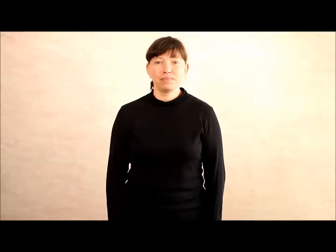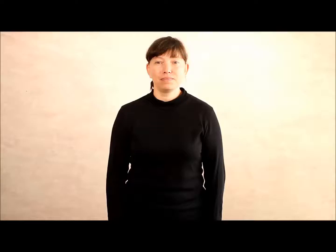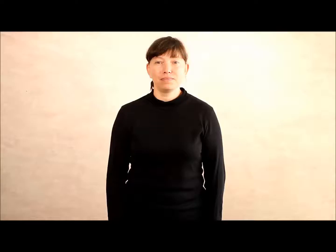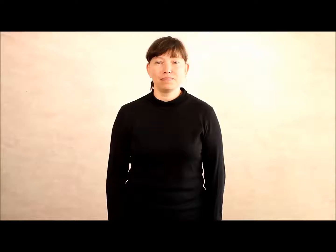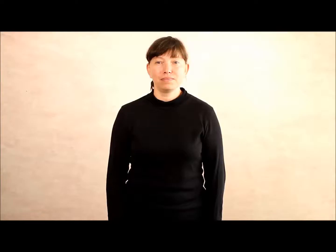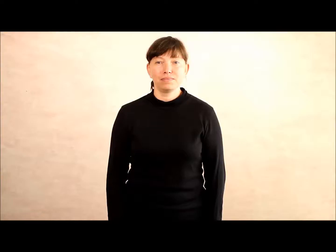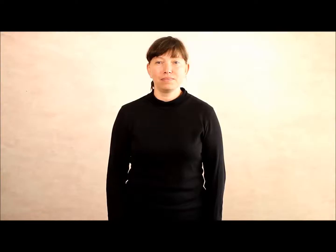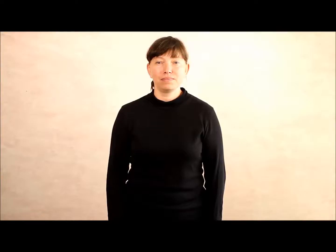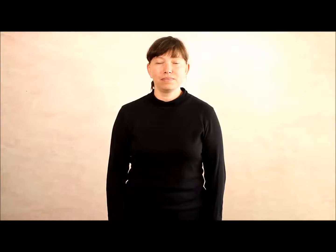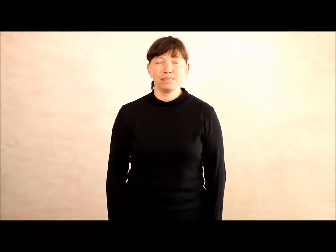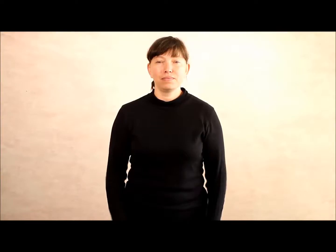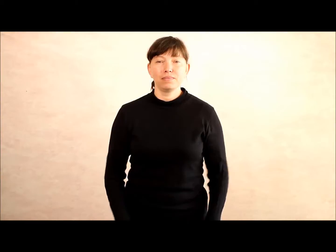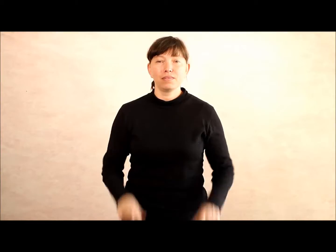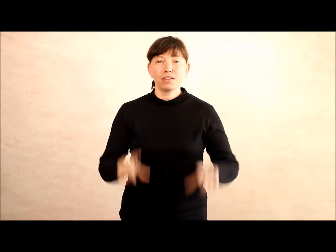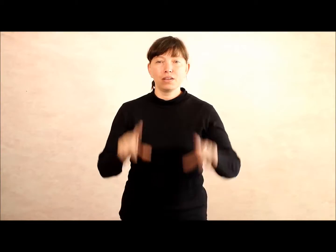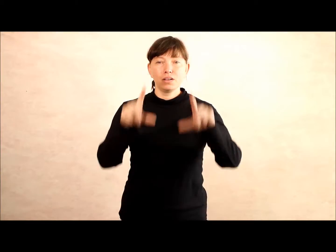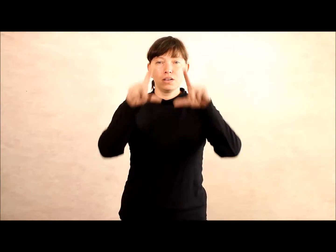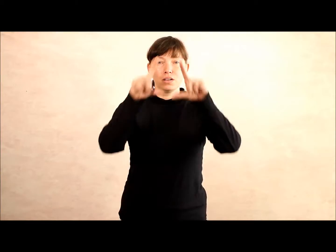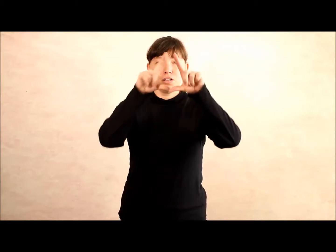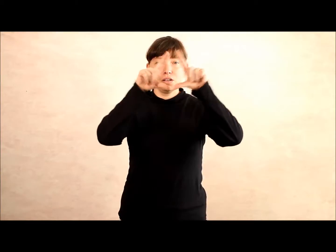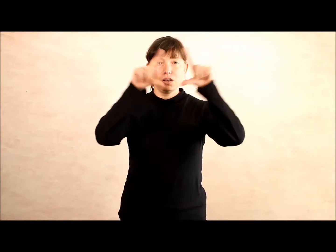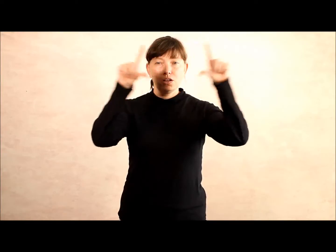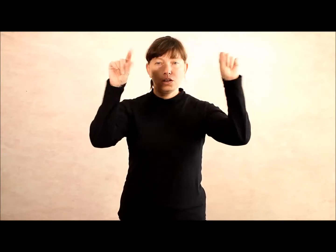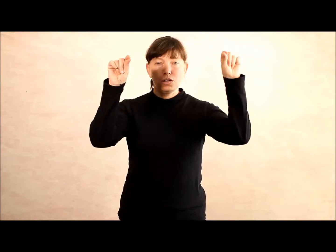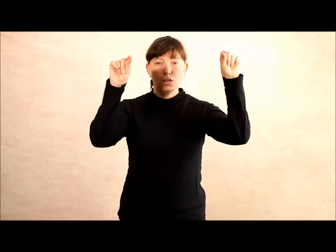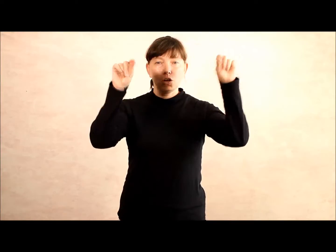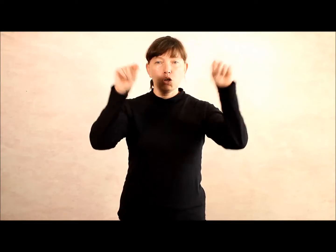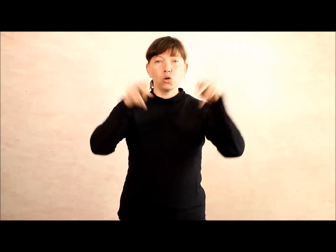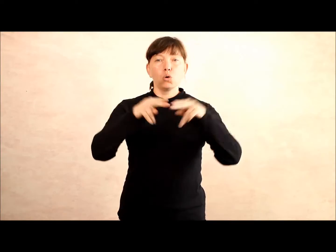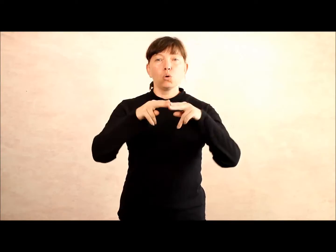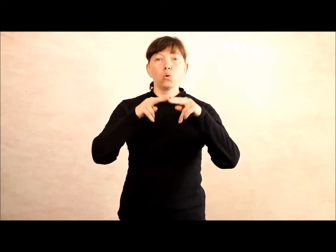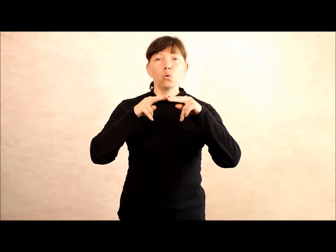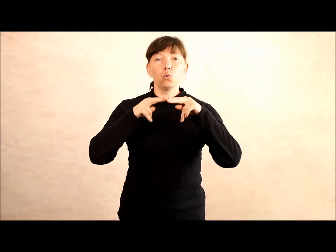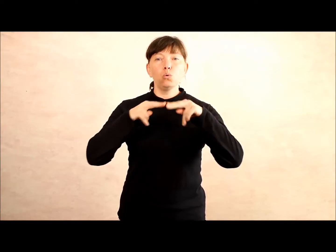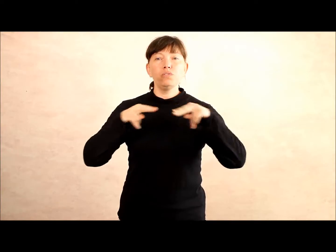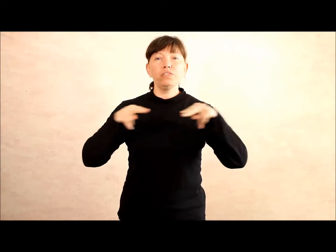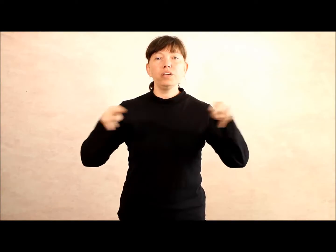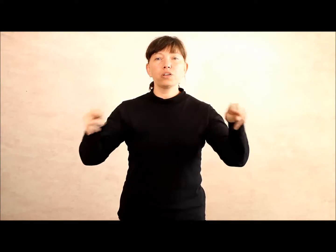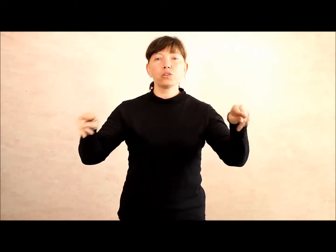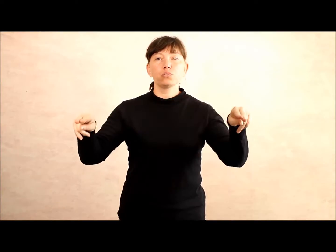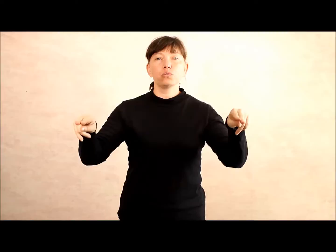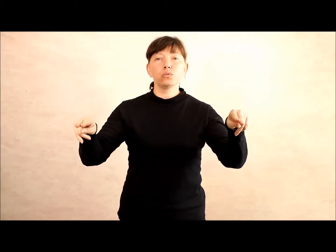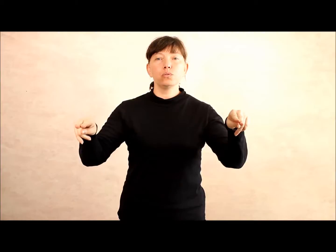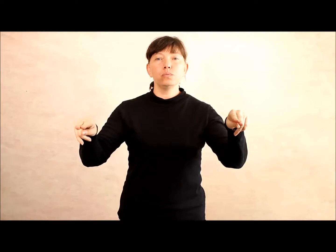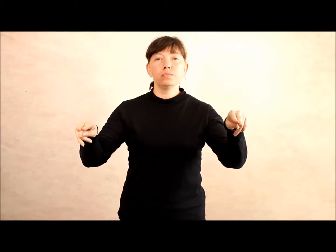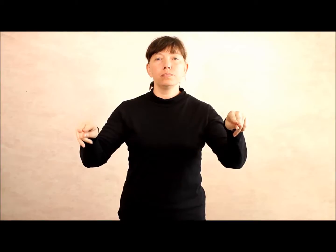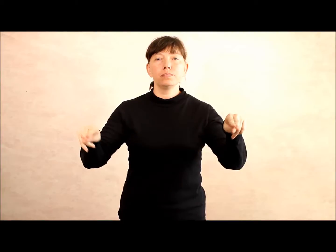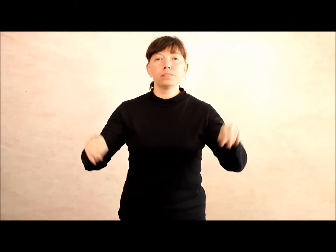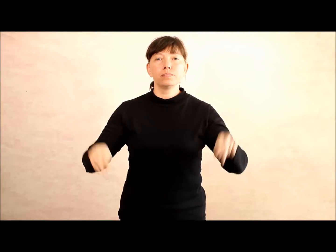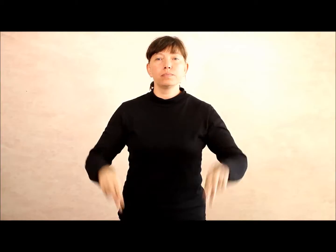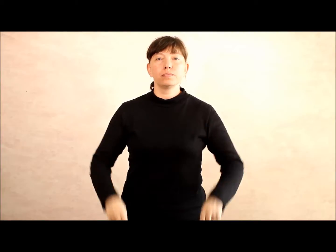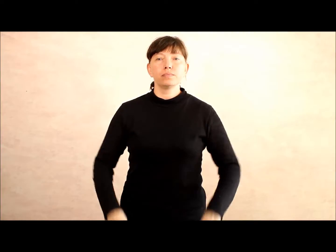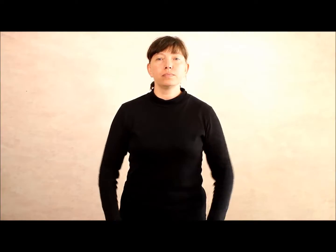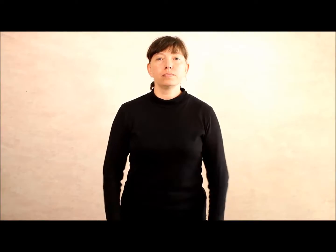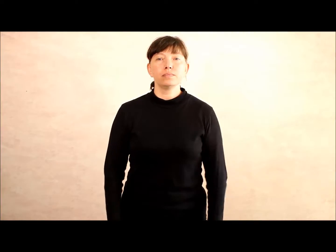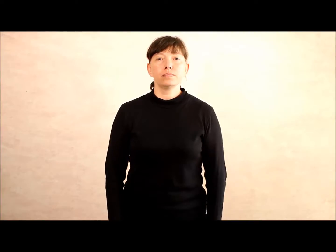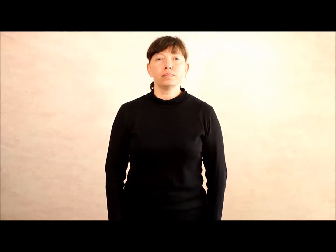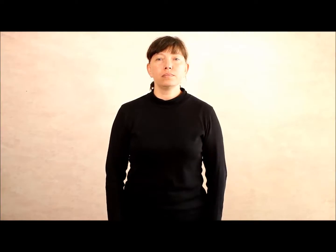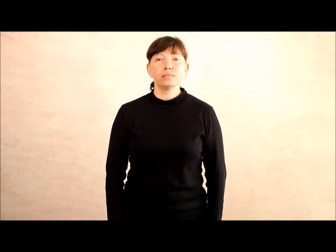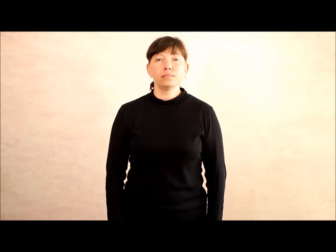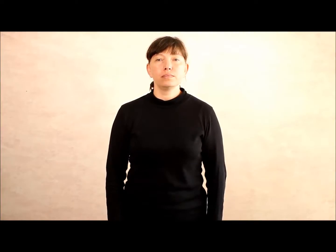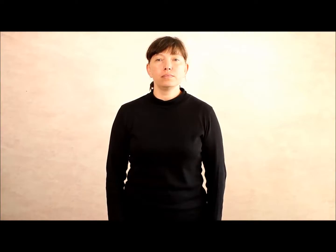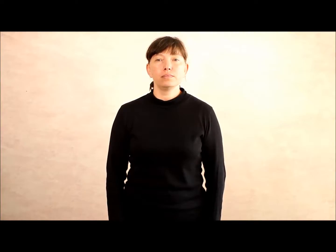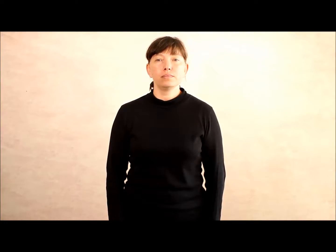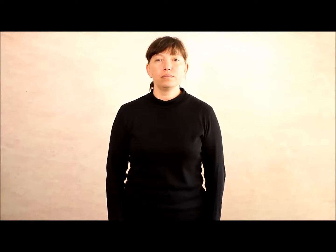Guvern